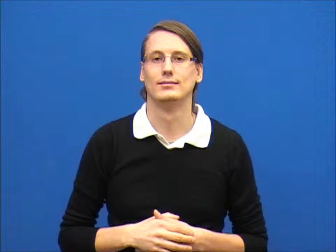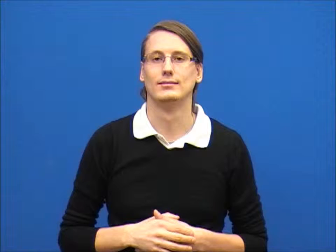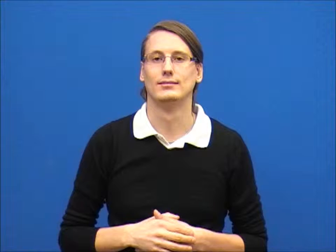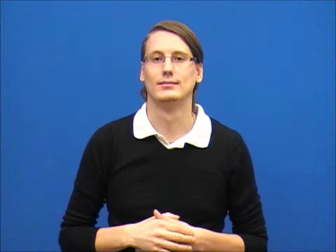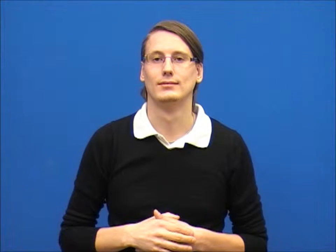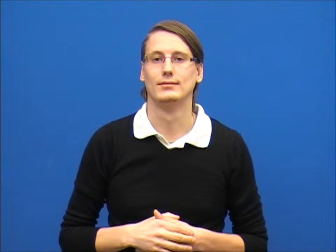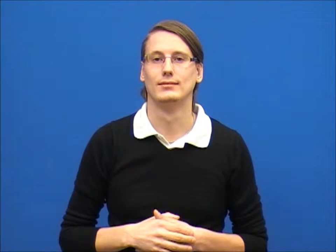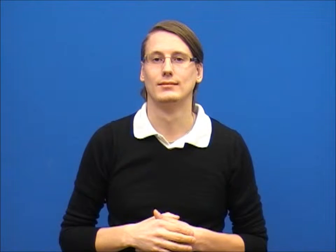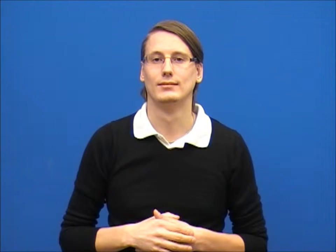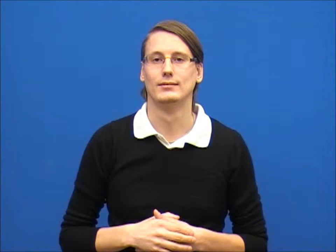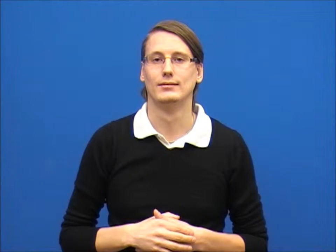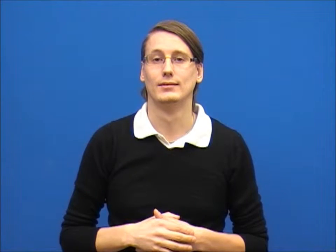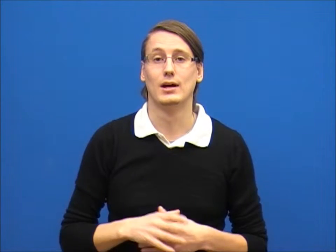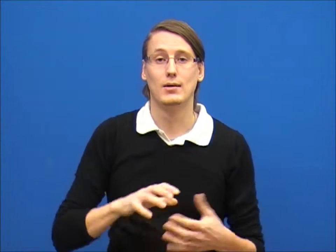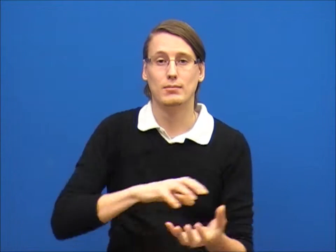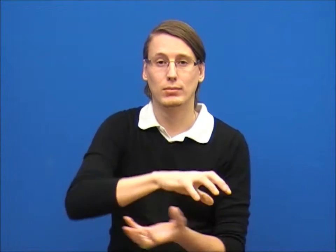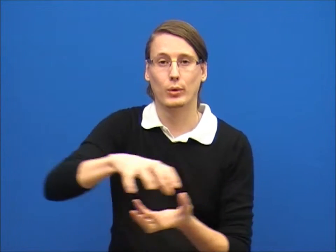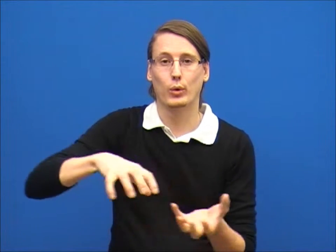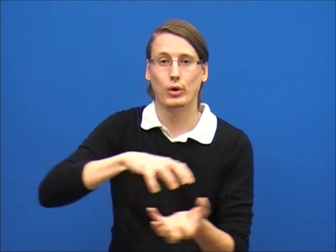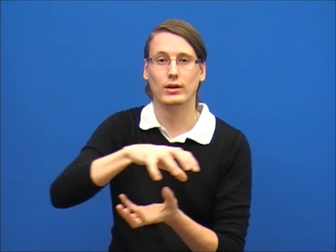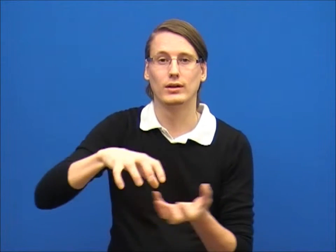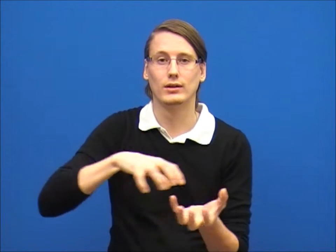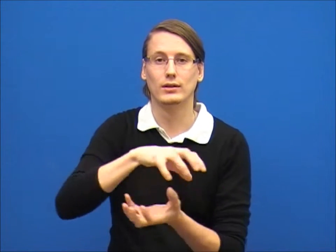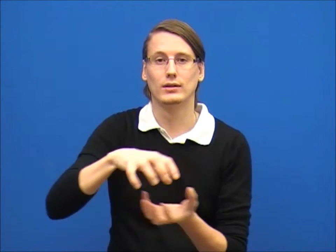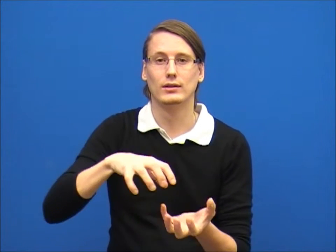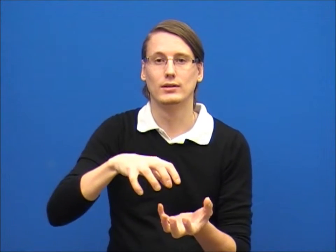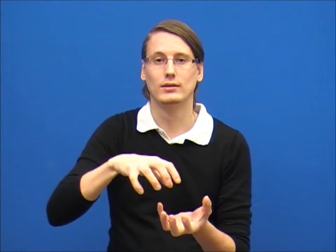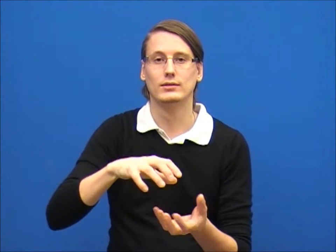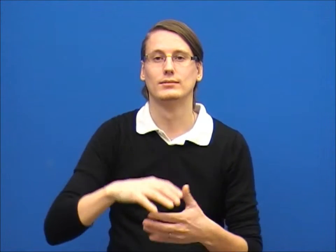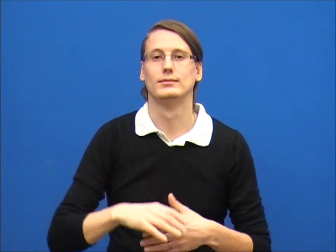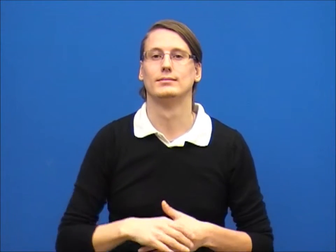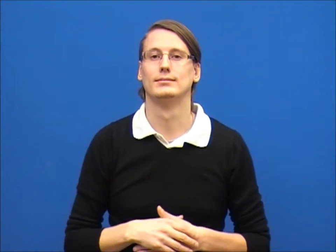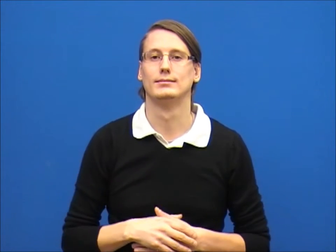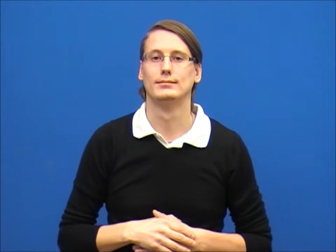BRÅKA